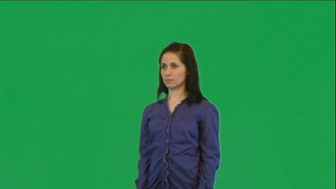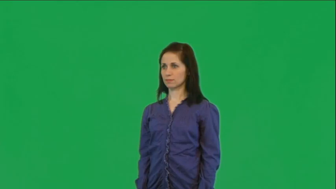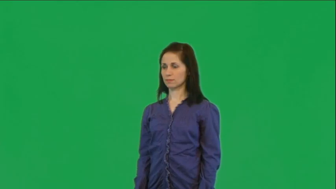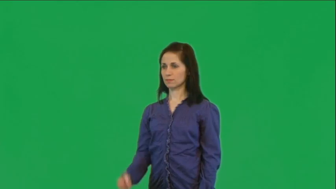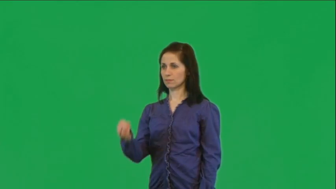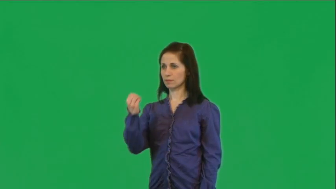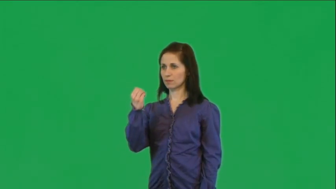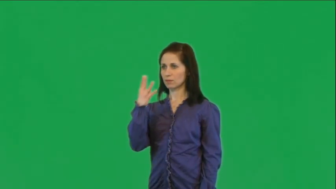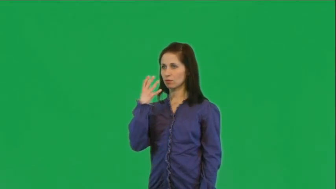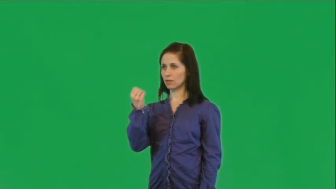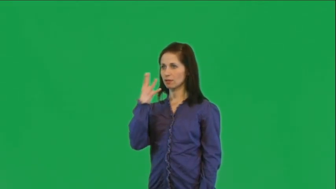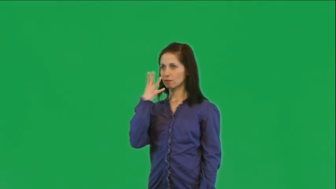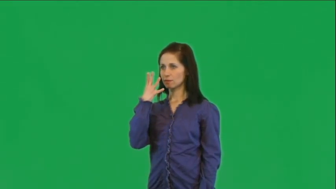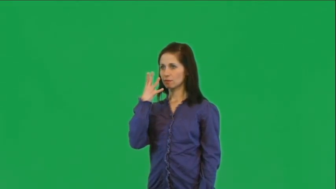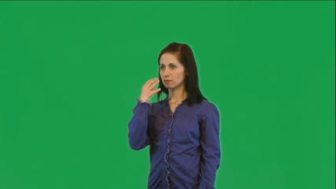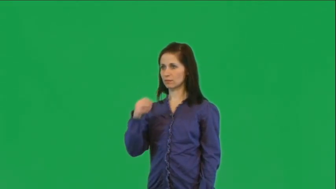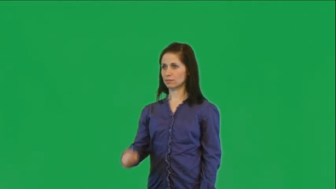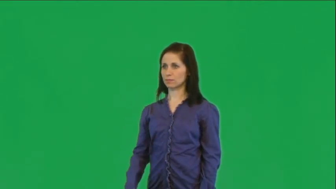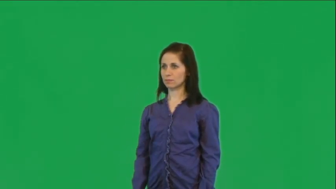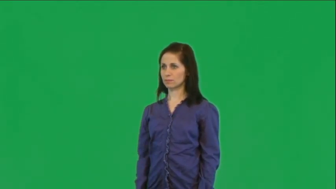kwiat